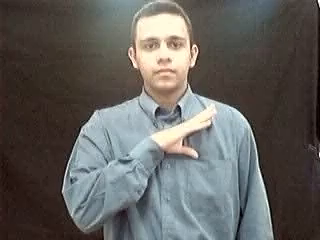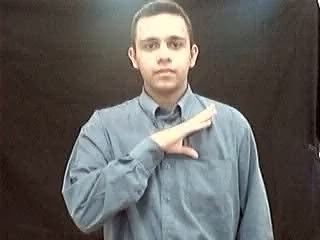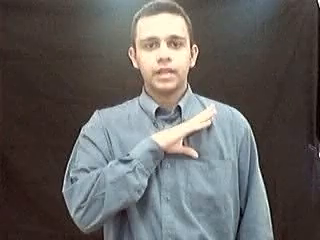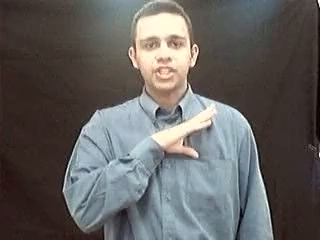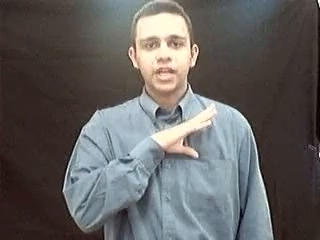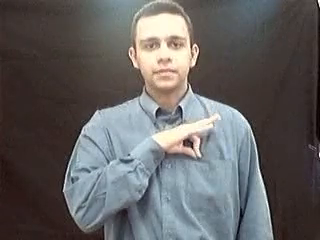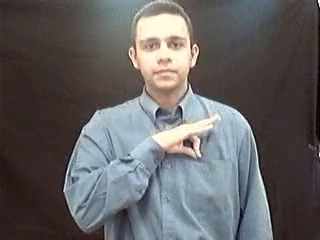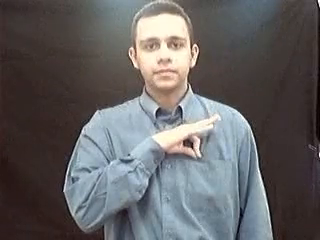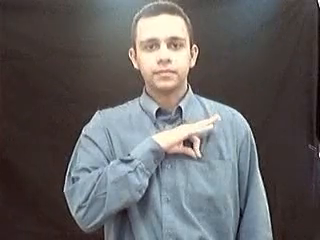cracha